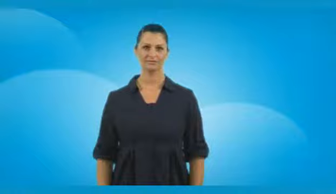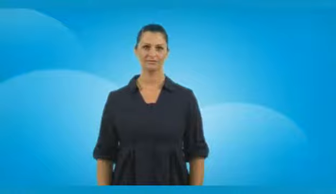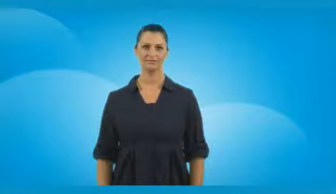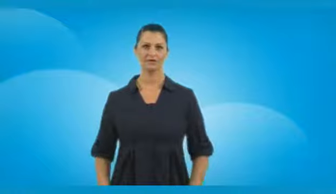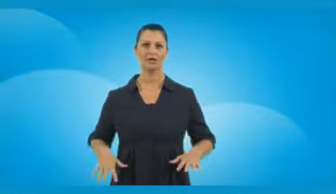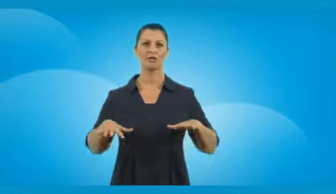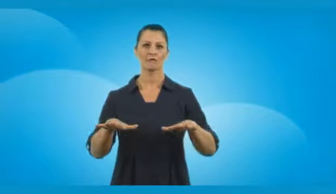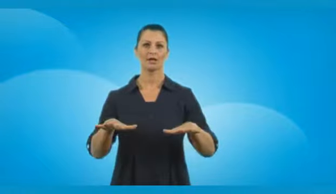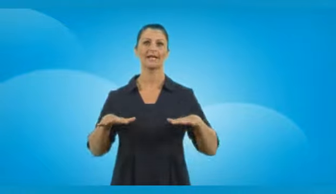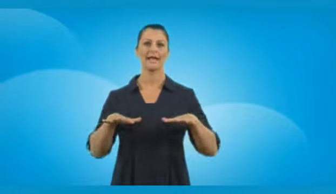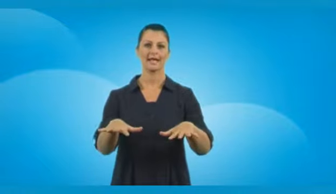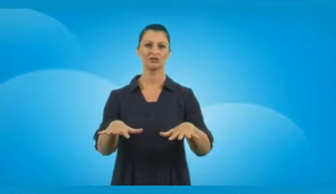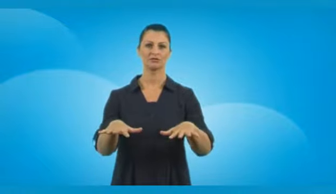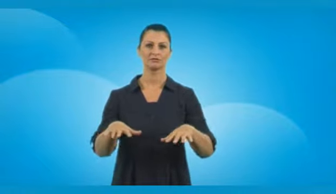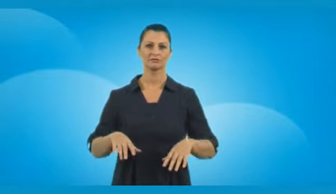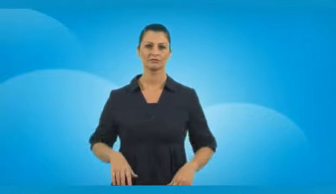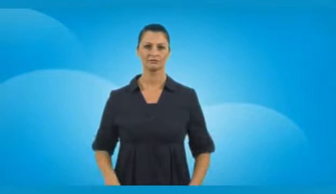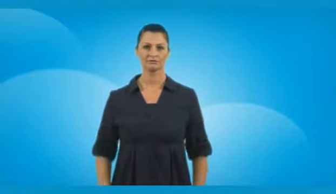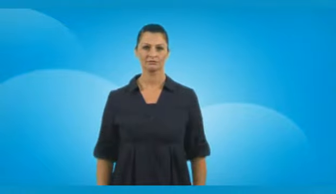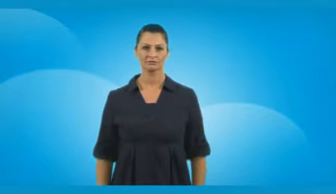Földrengés